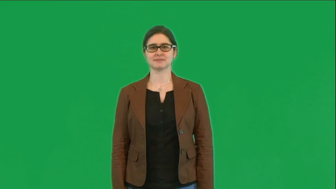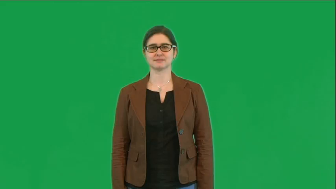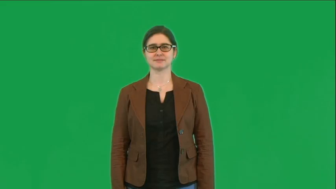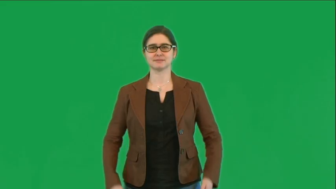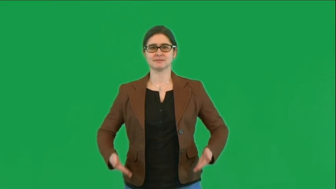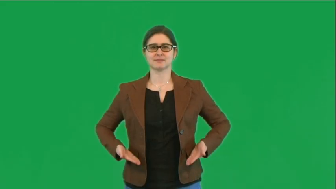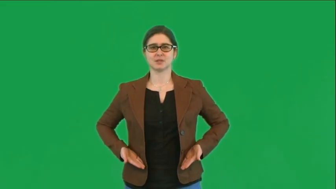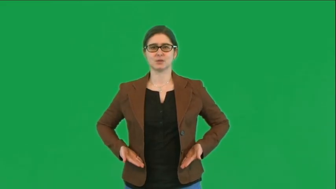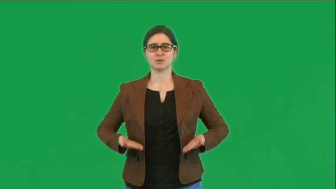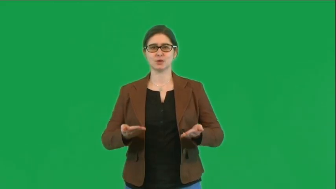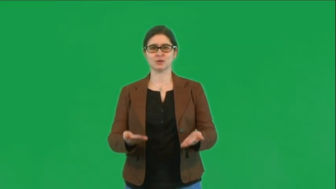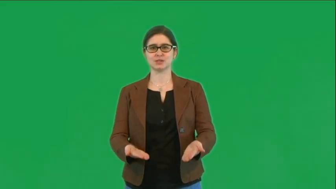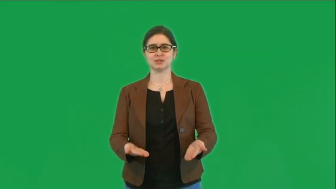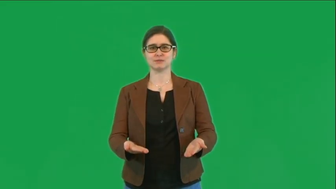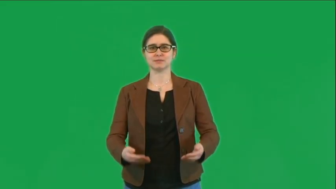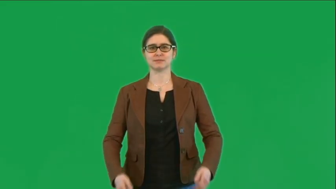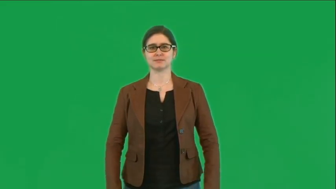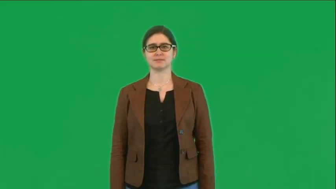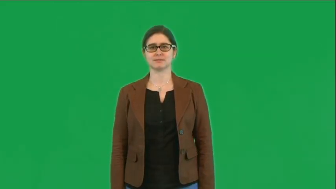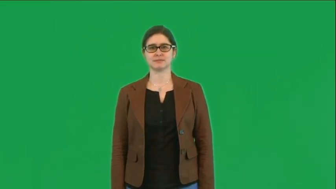urodzić